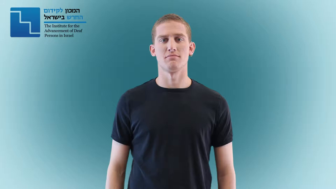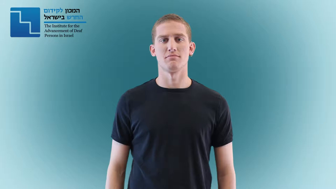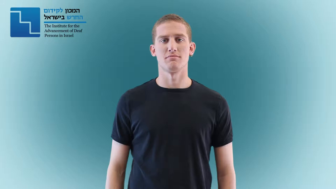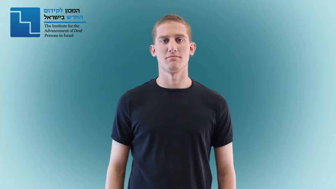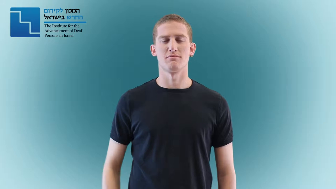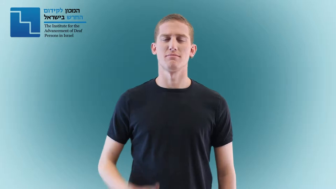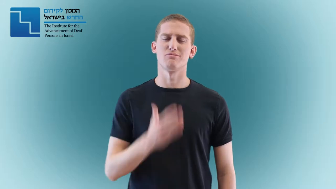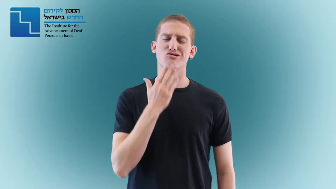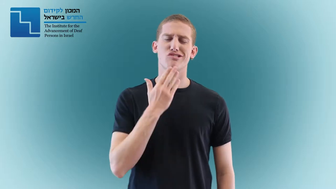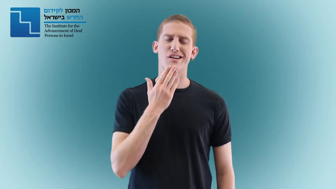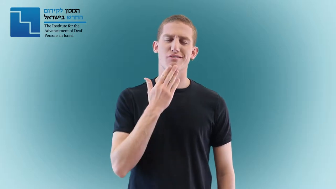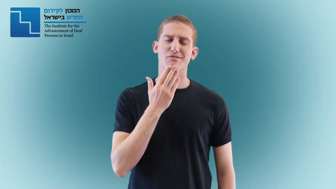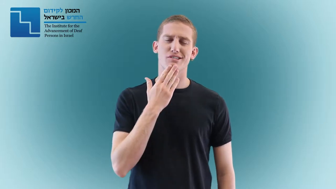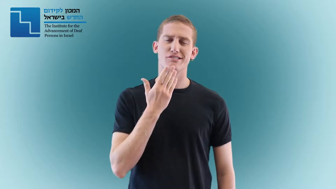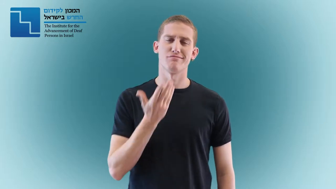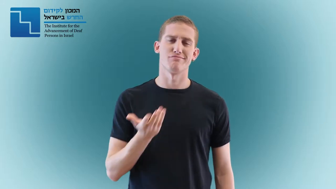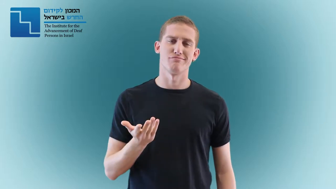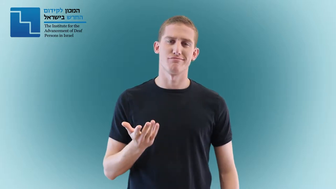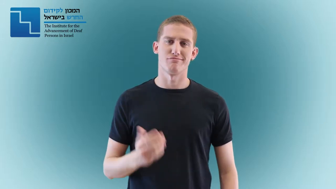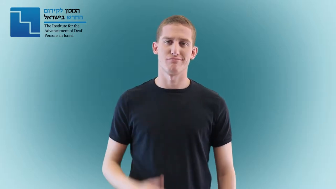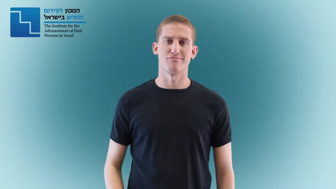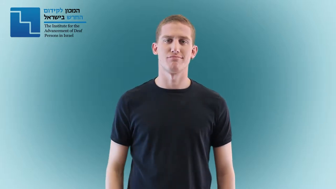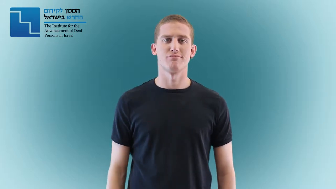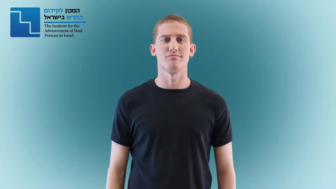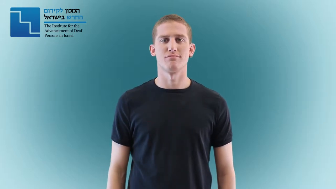משעמם